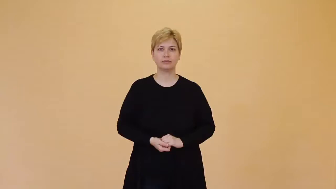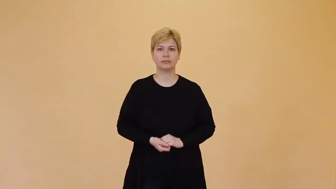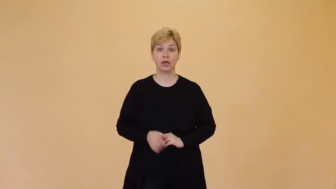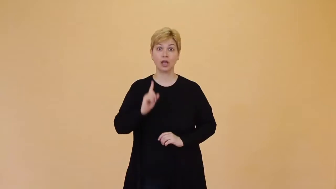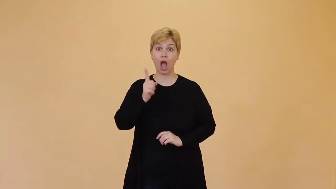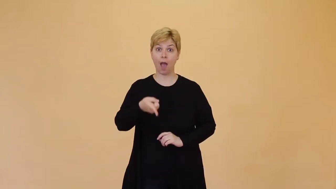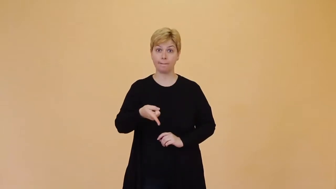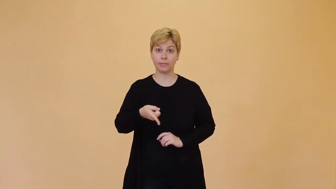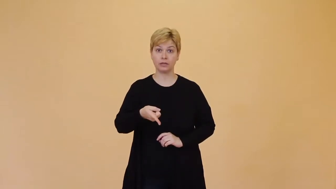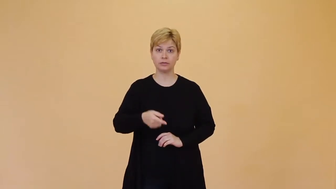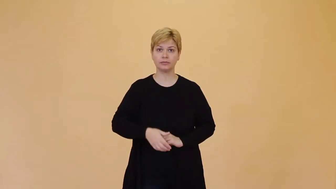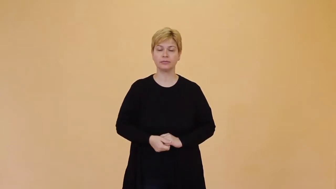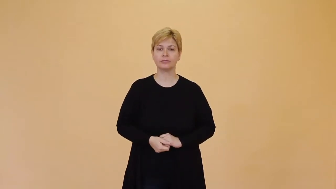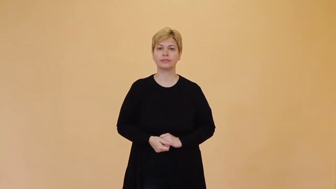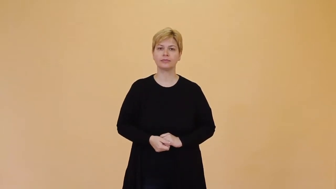kam